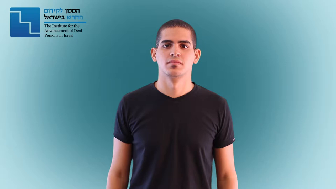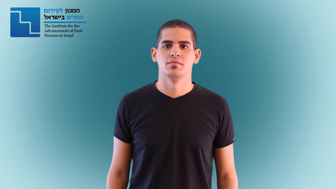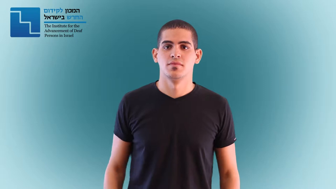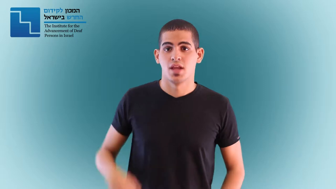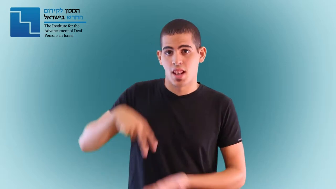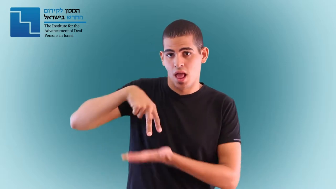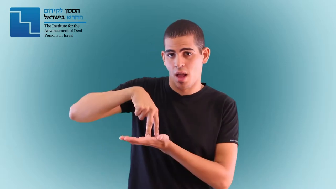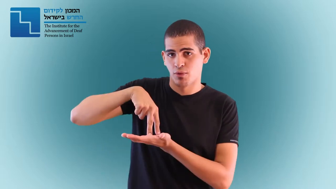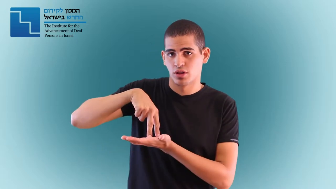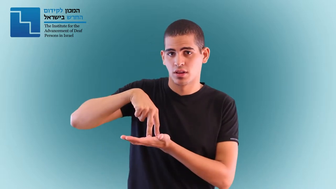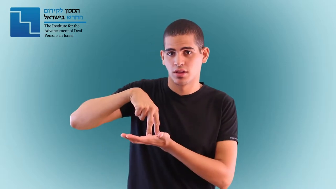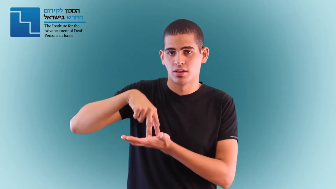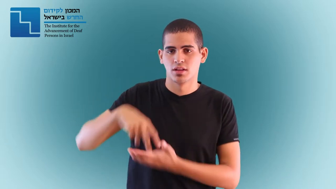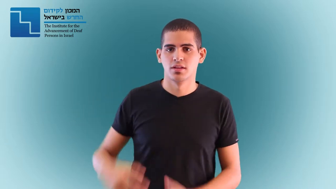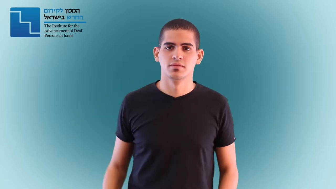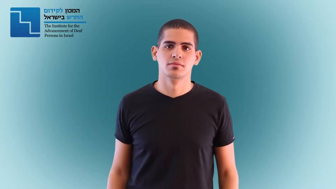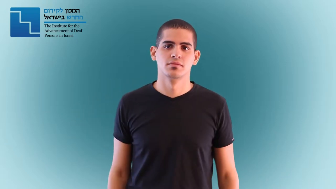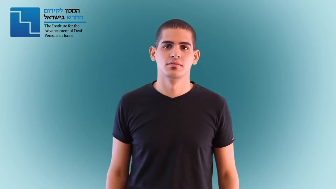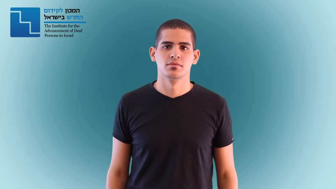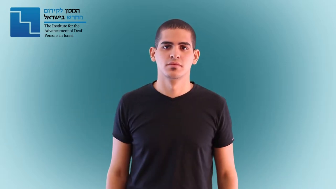לעמוד